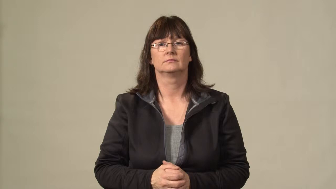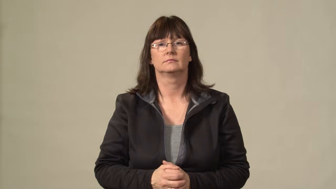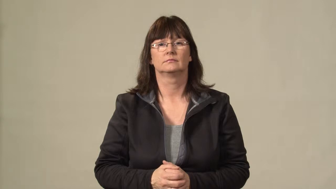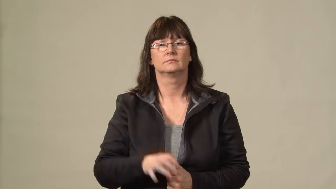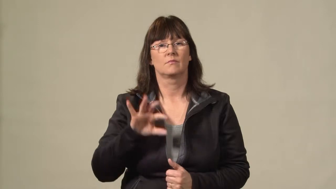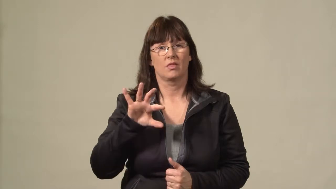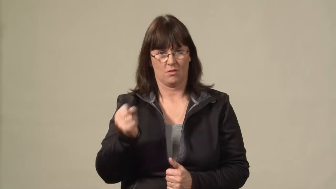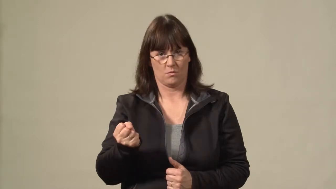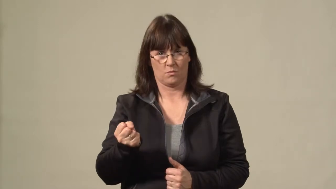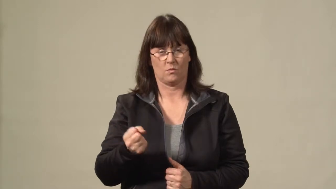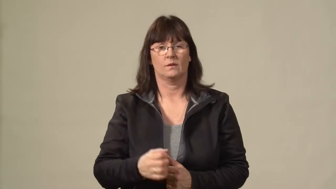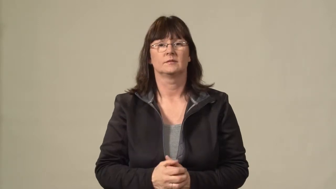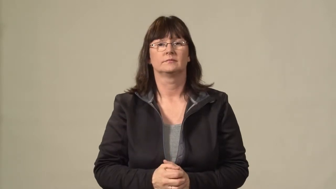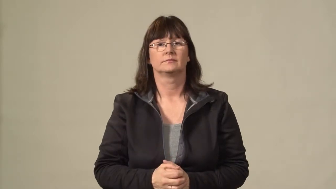Þá